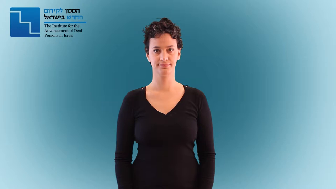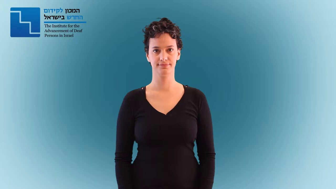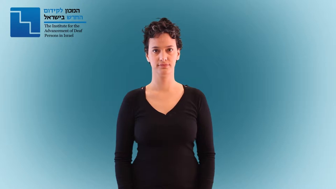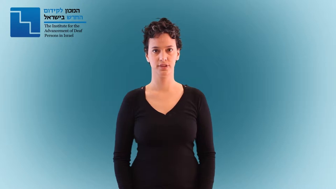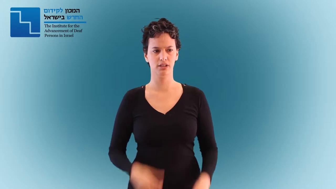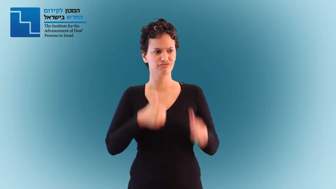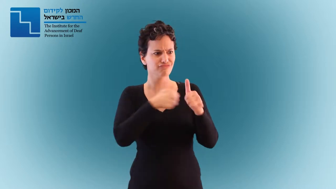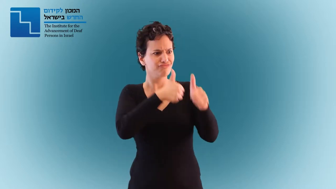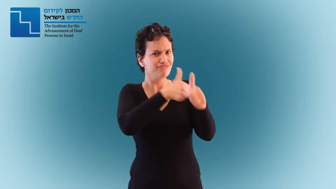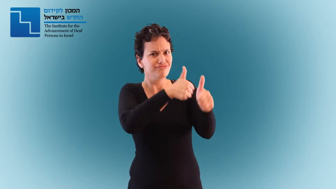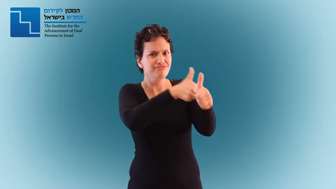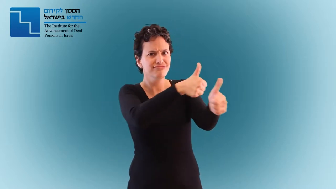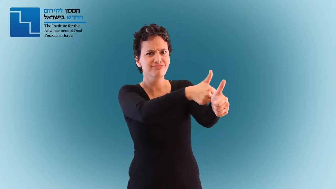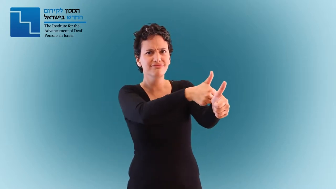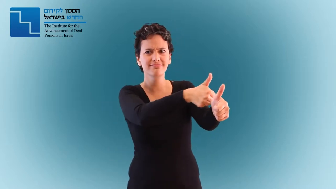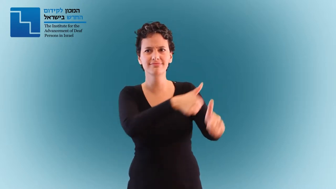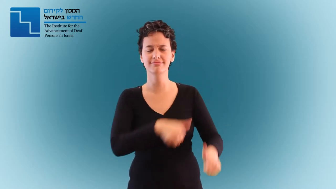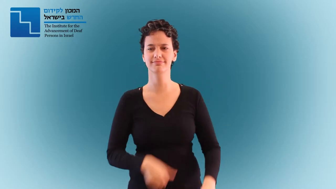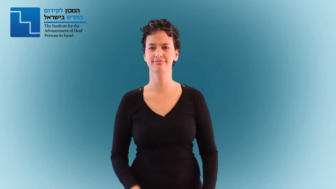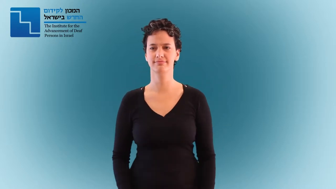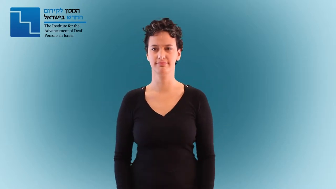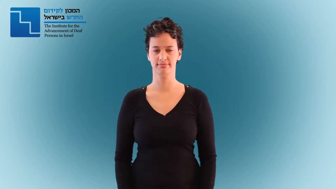לרדוף